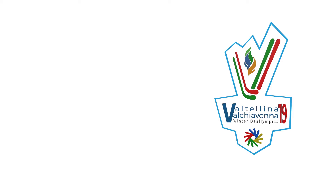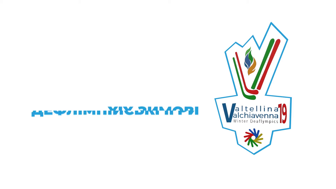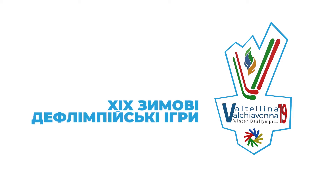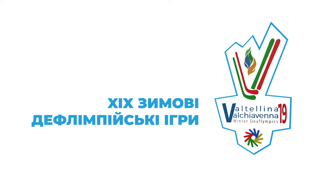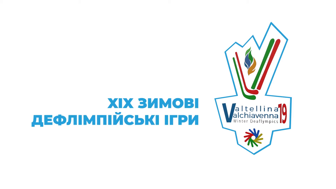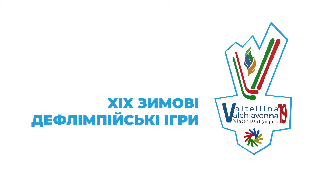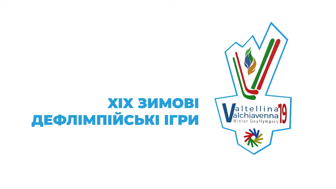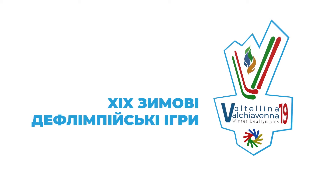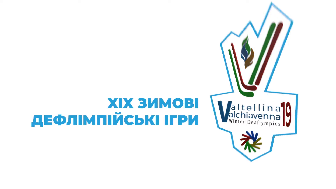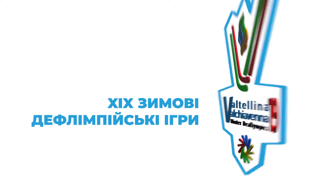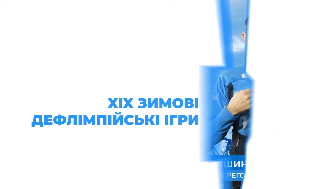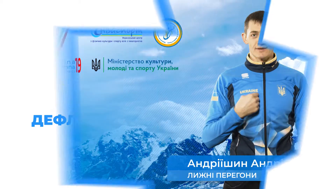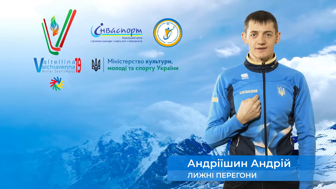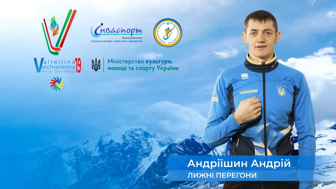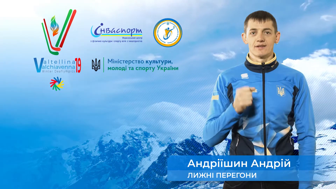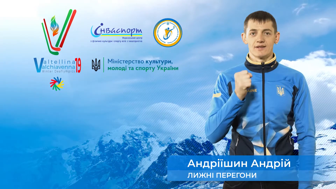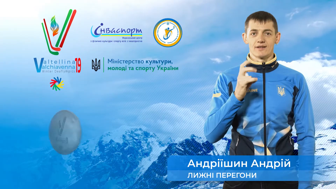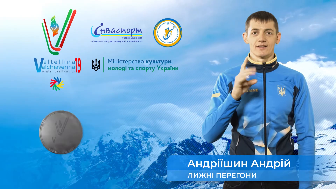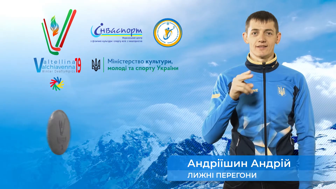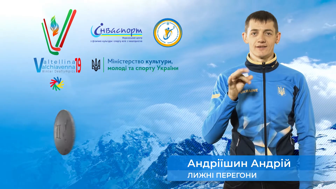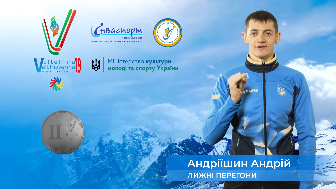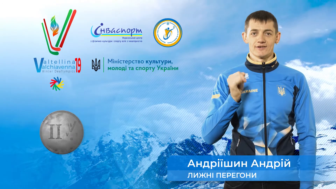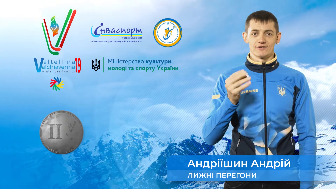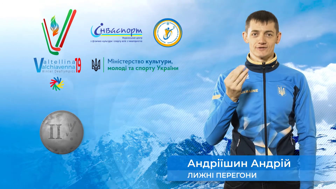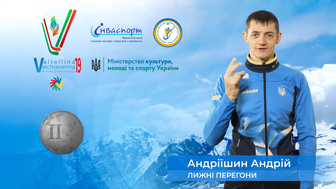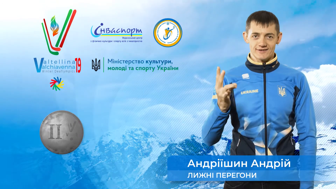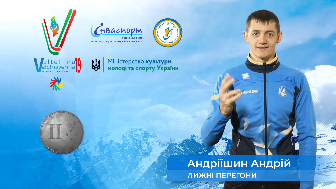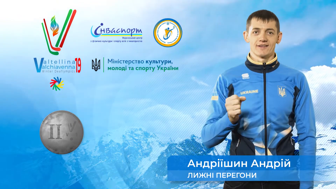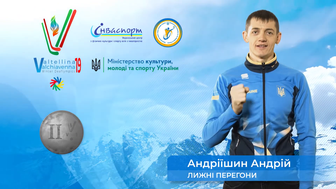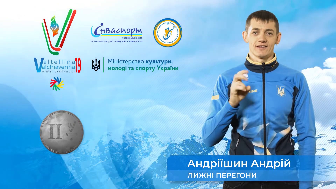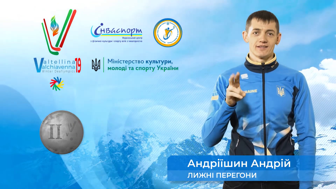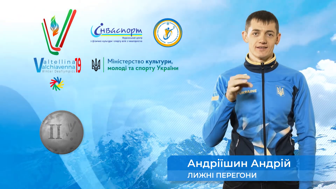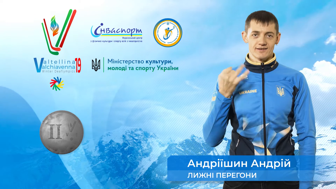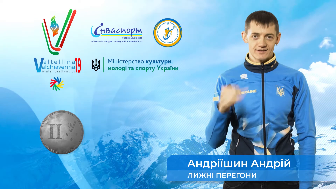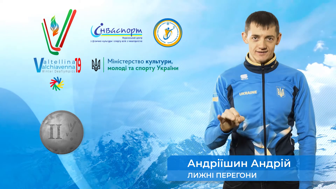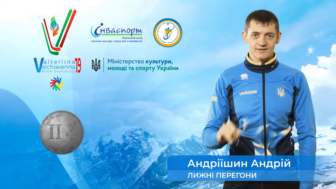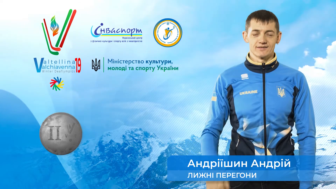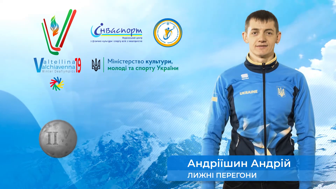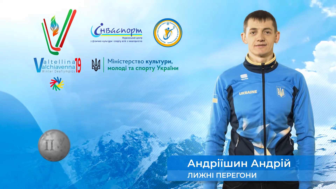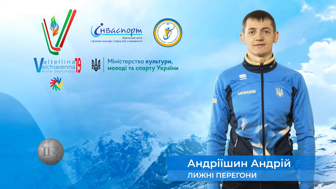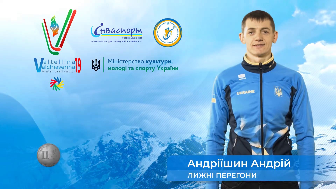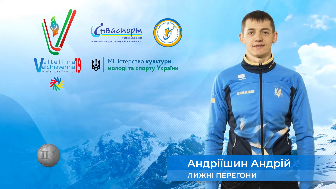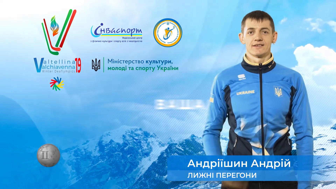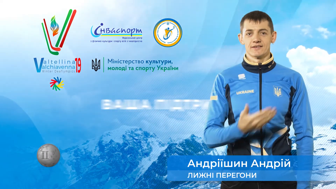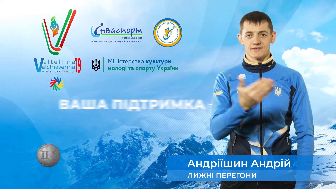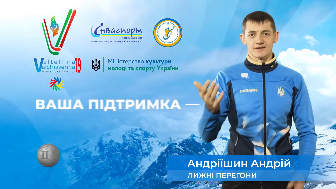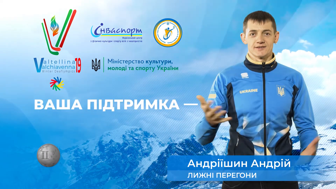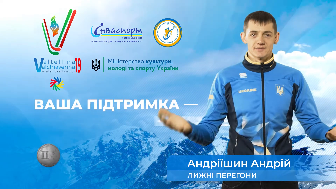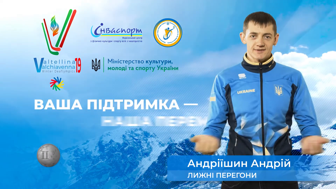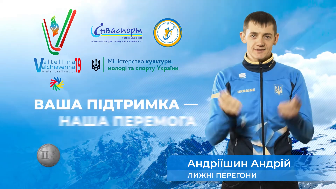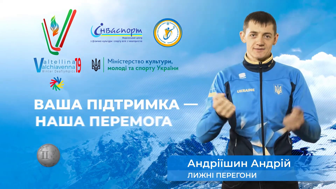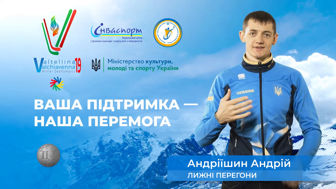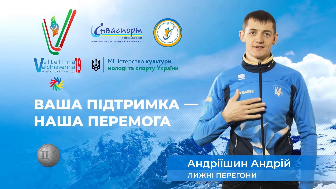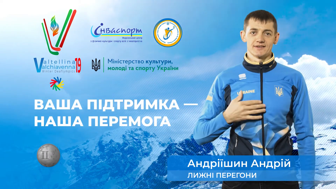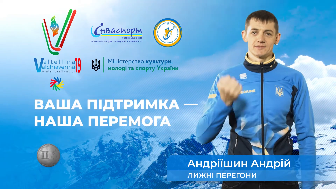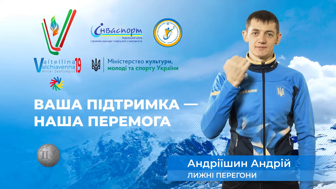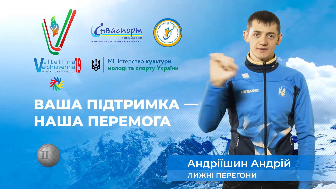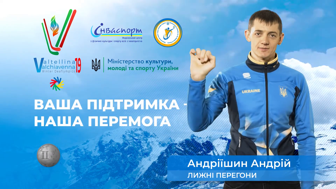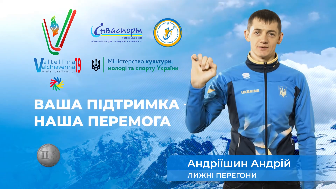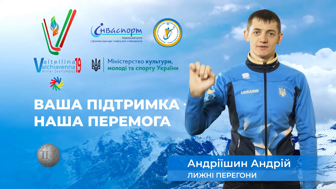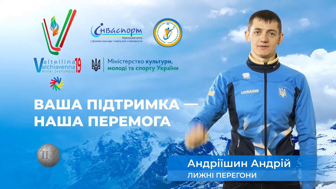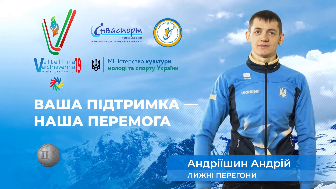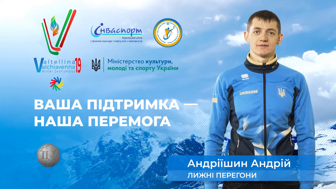Ваша підтримка - наша перемога!